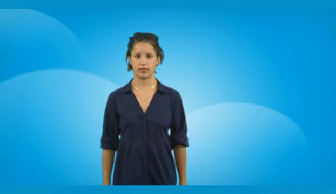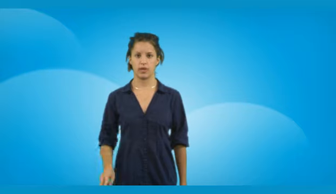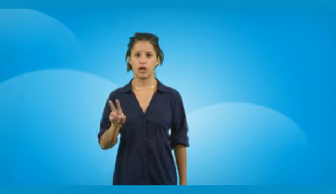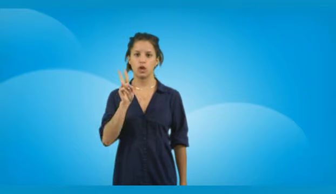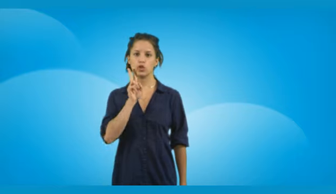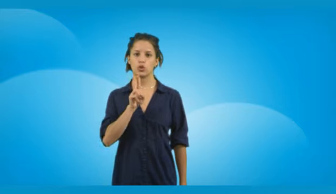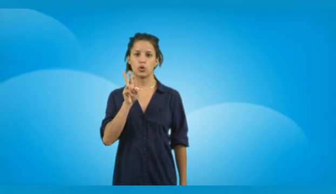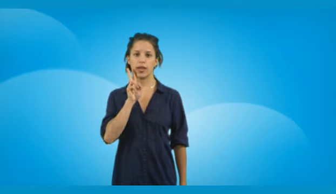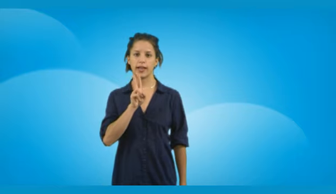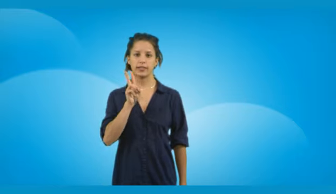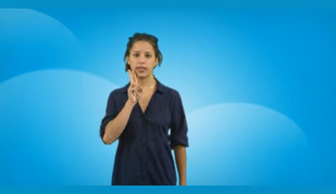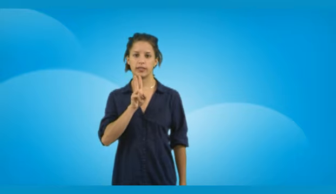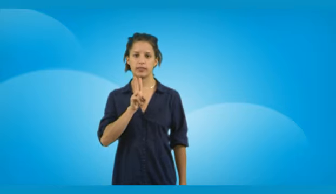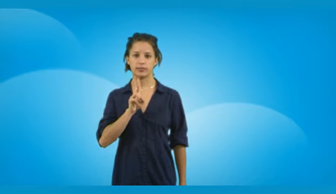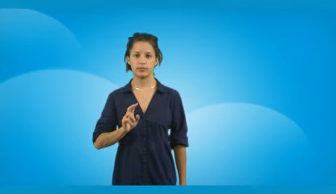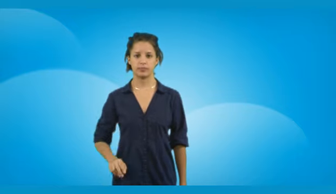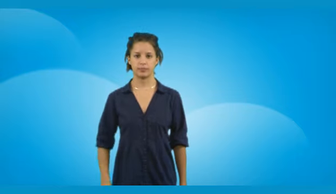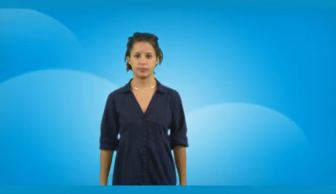Csokoládé